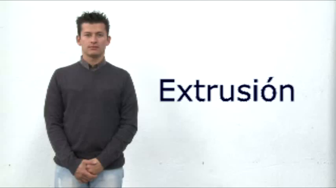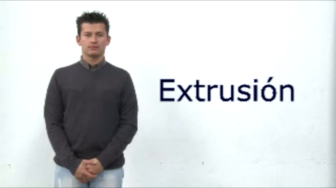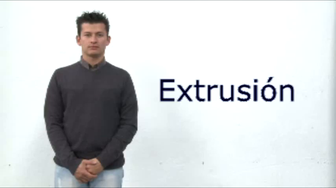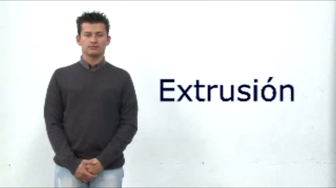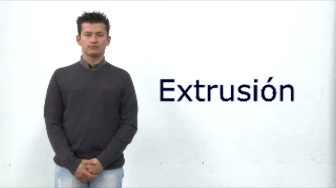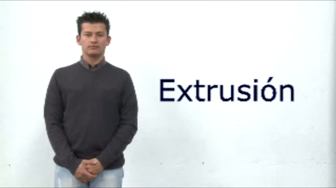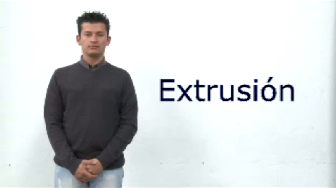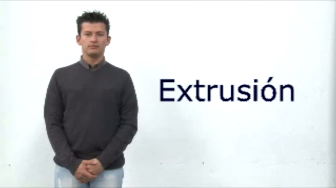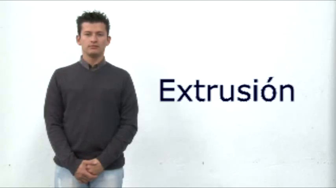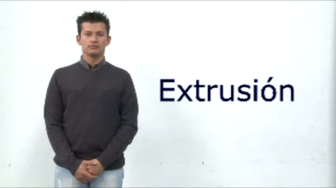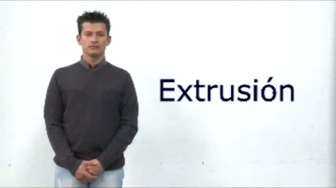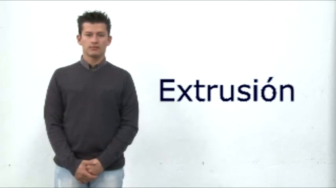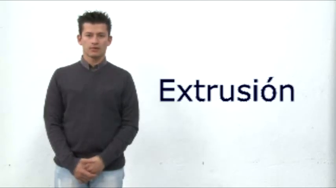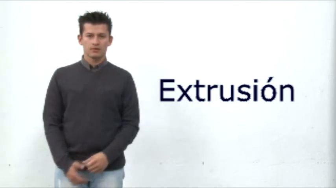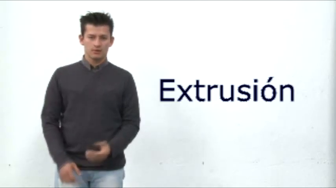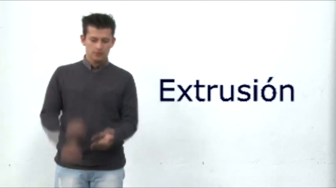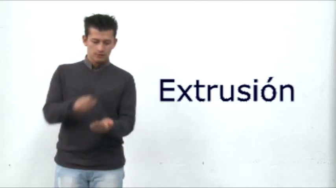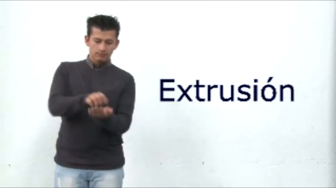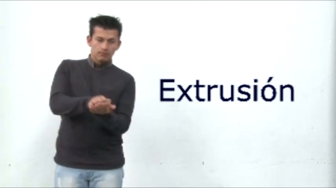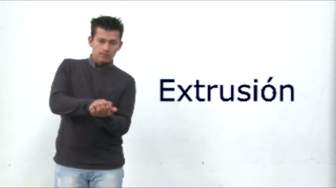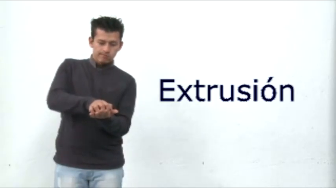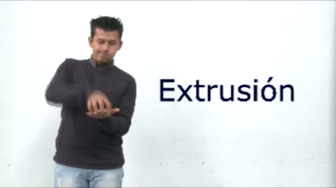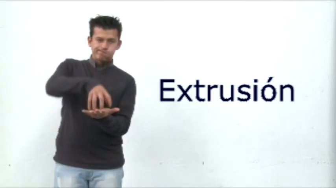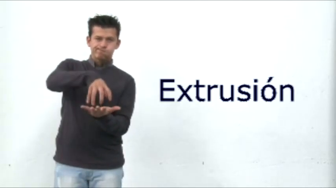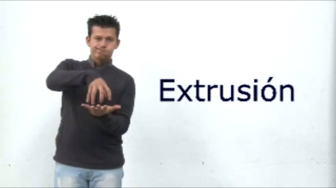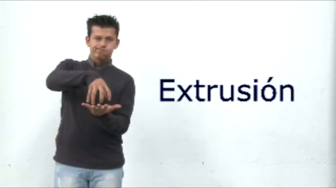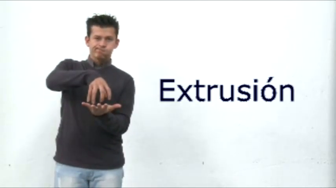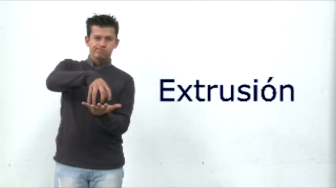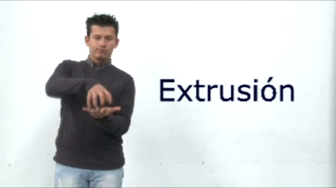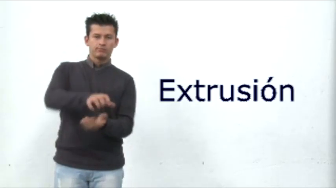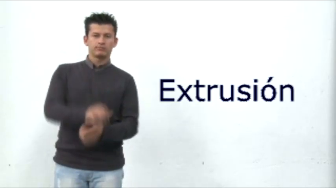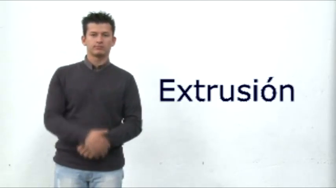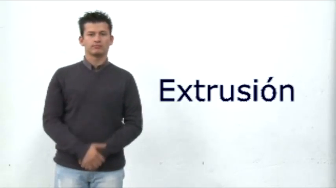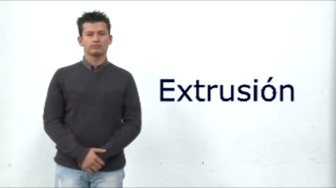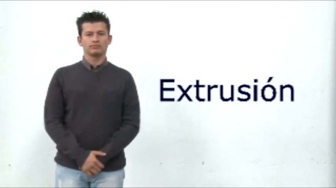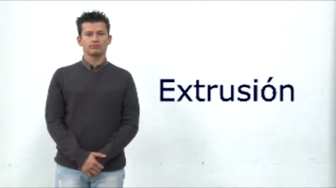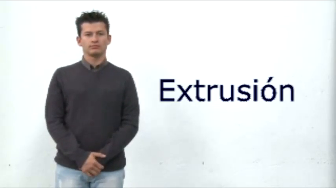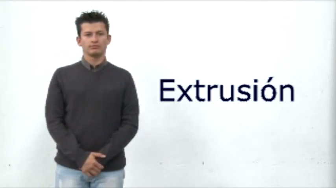Extrusión